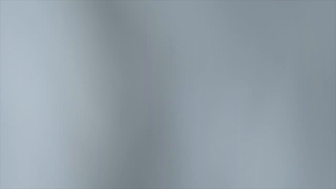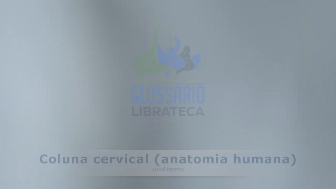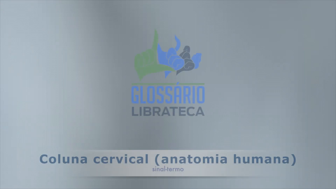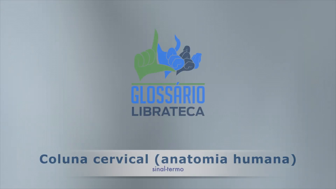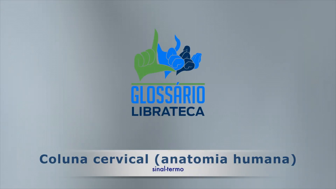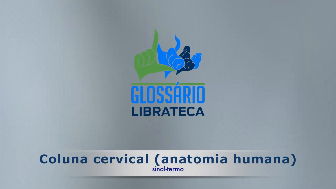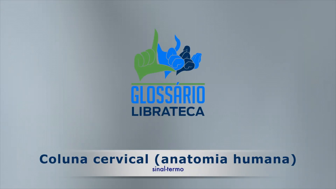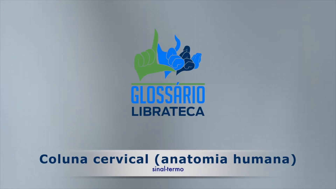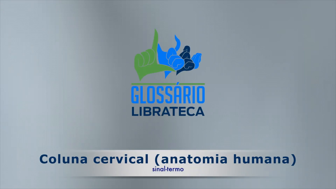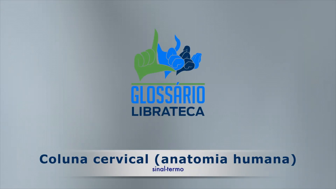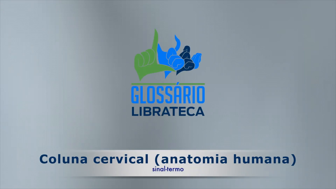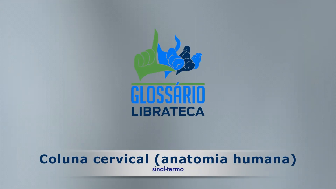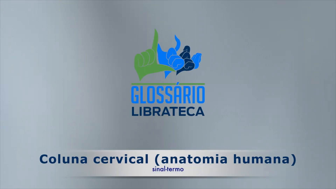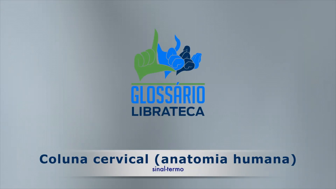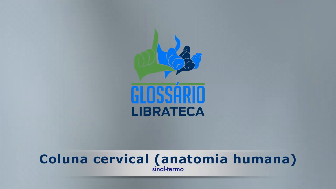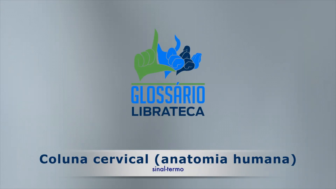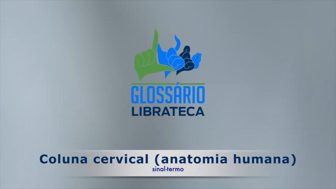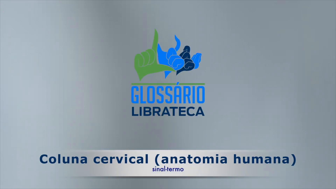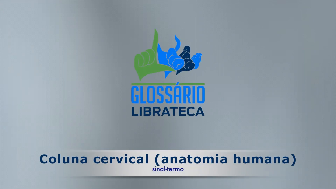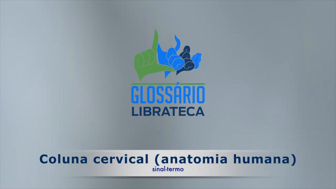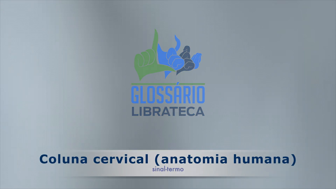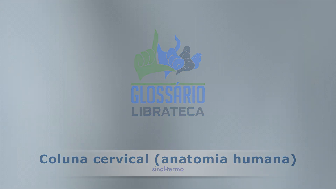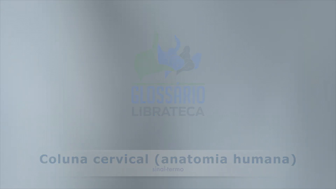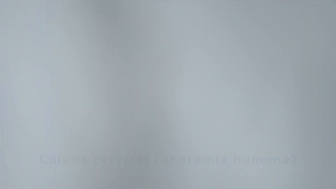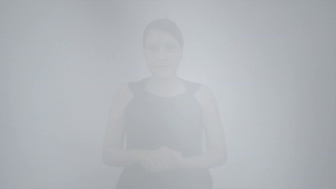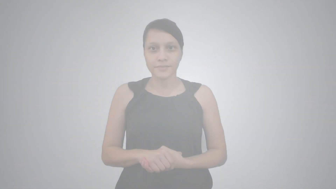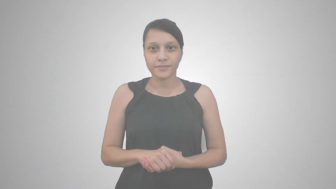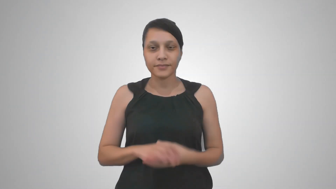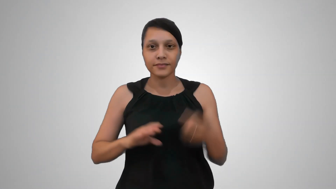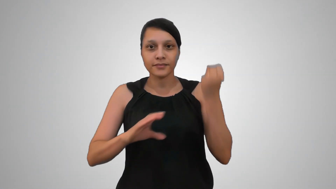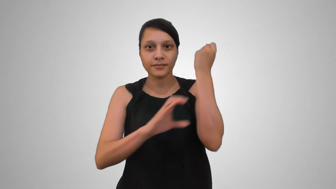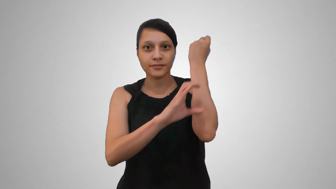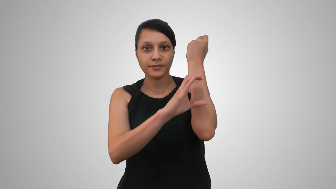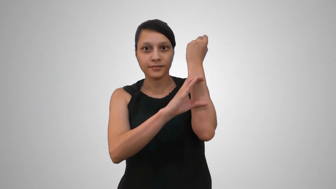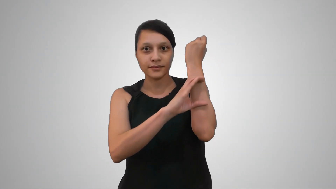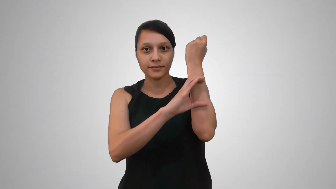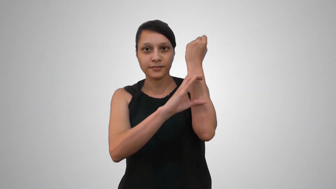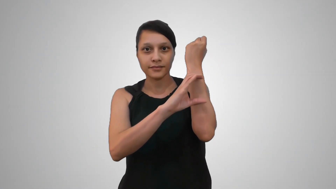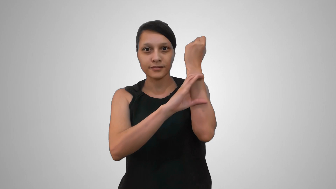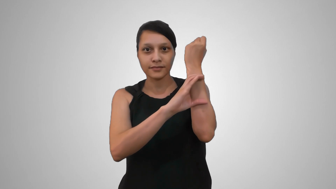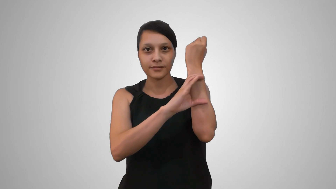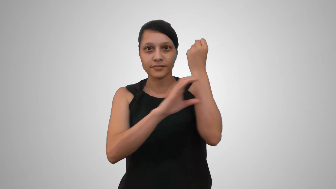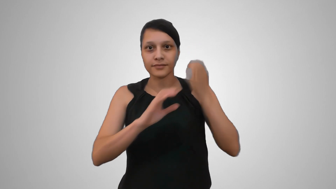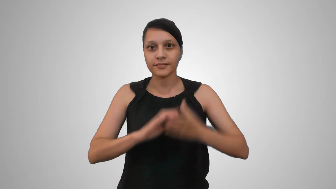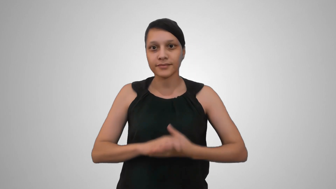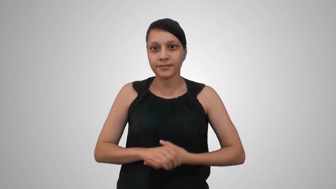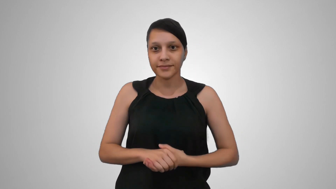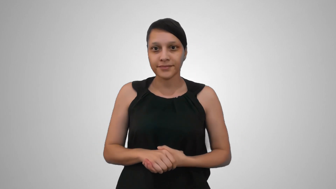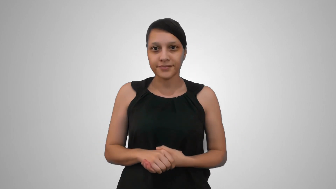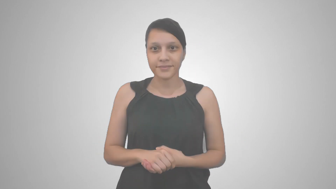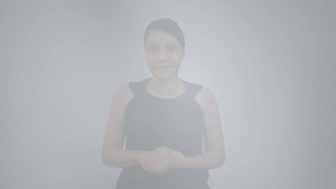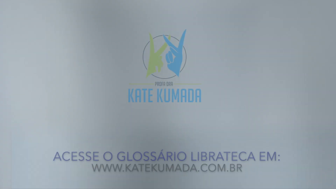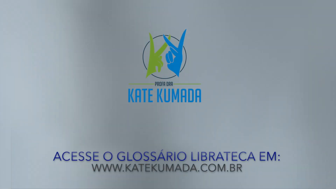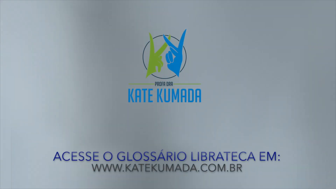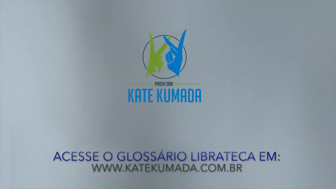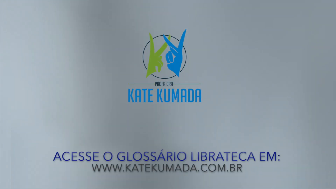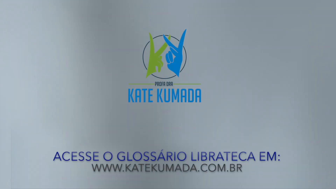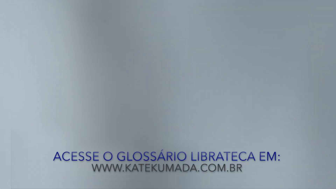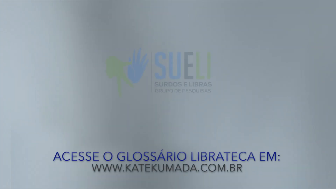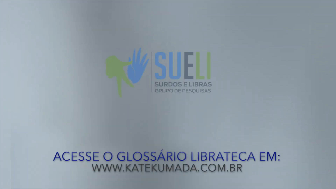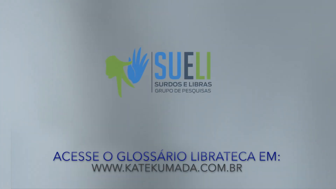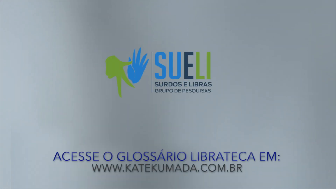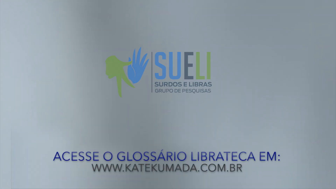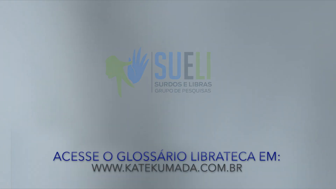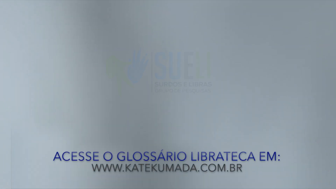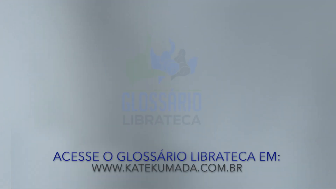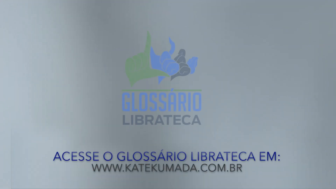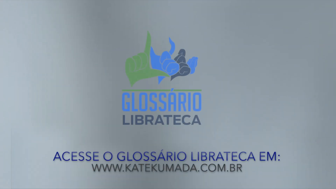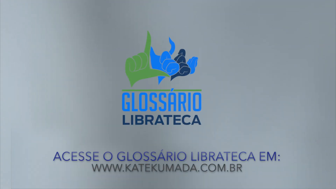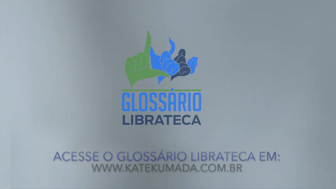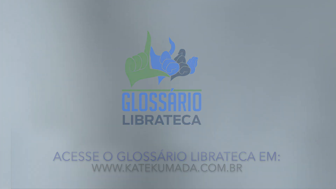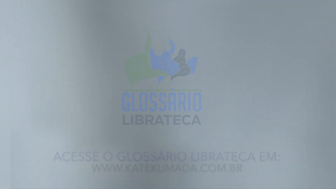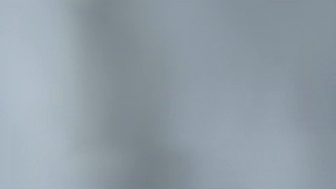Coluna cervical